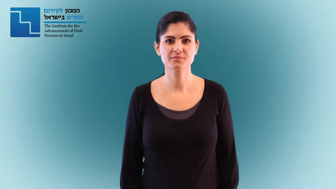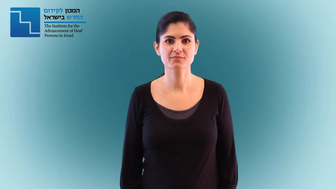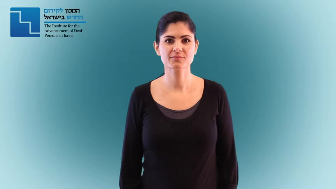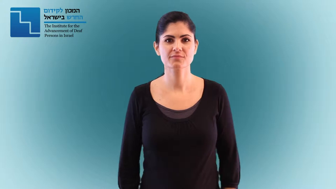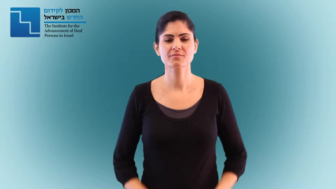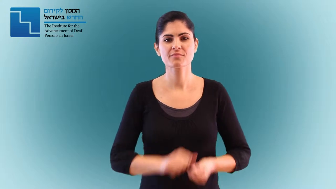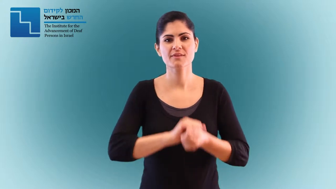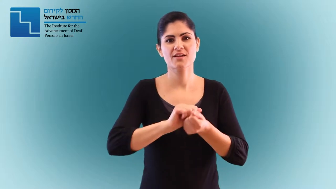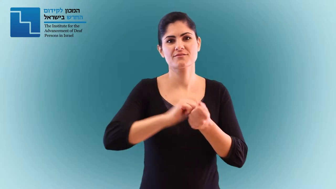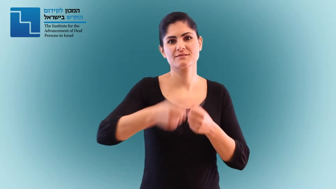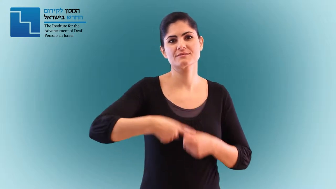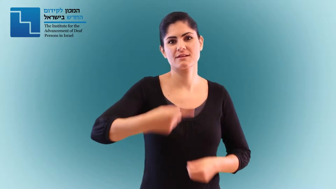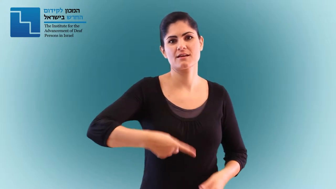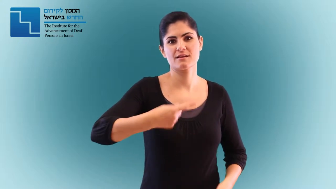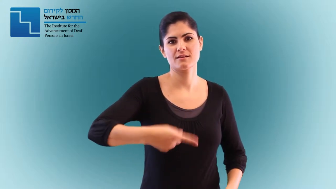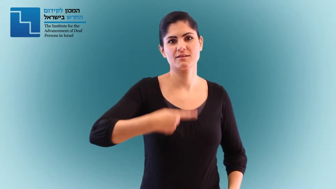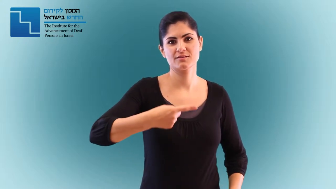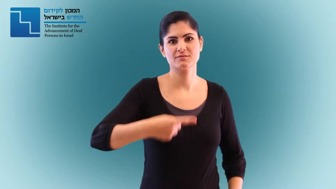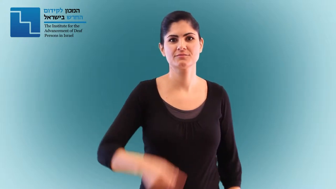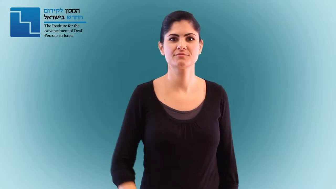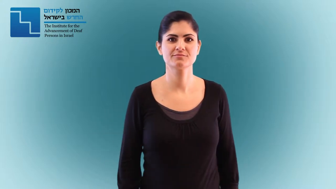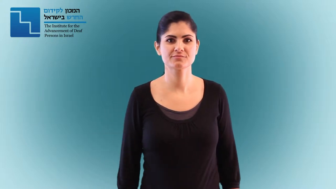מכונת כביסה